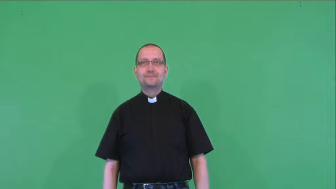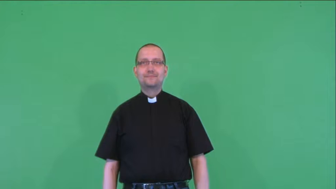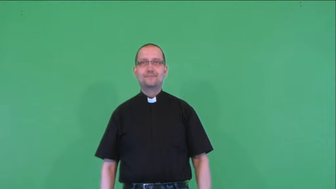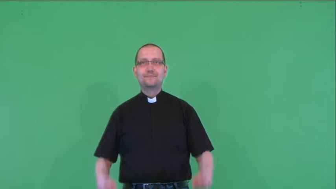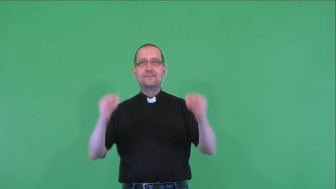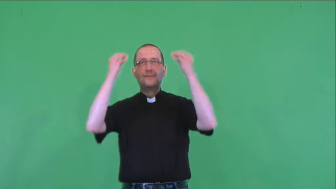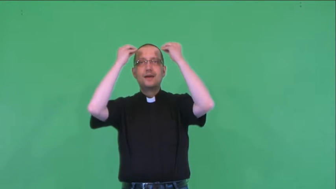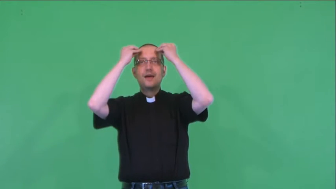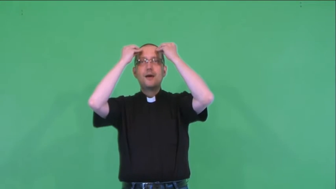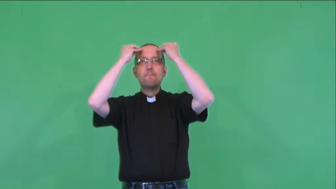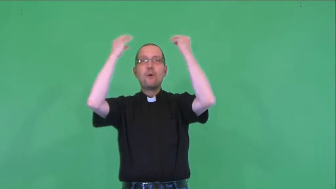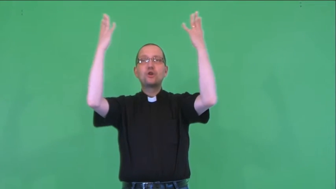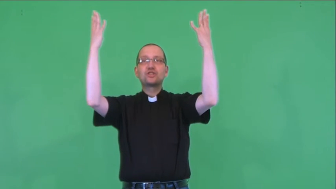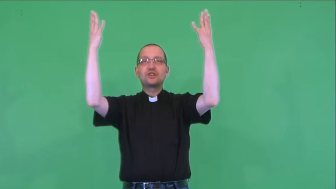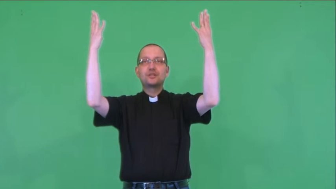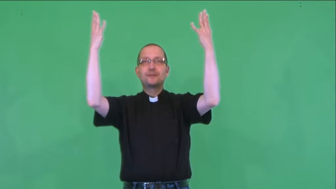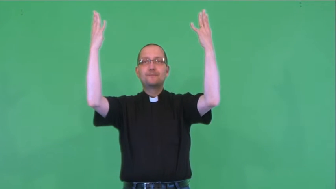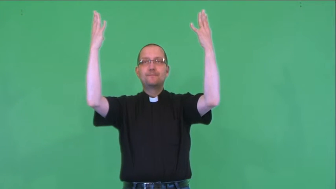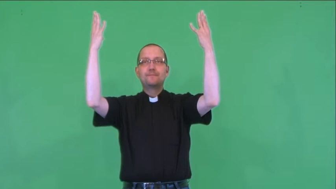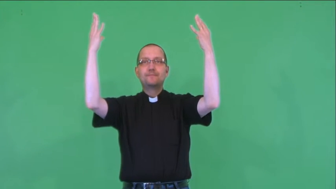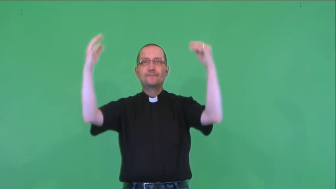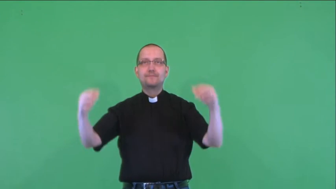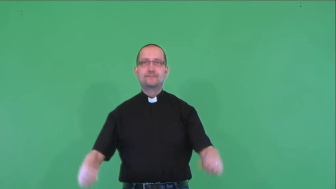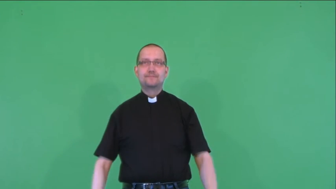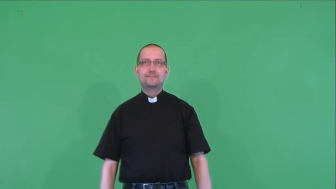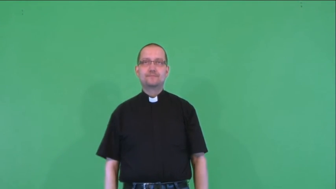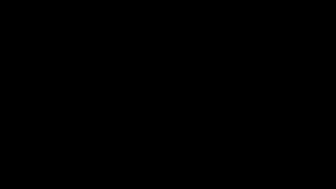Mojżesz